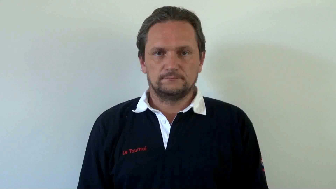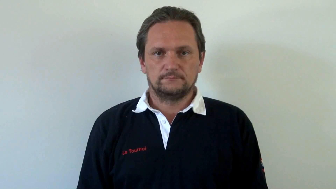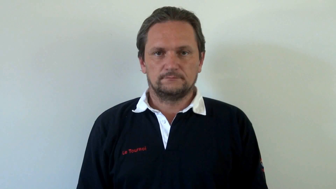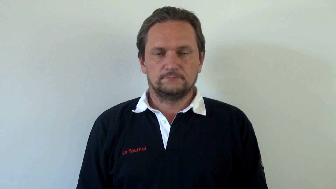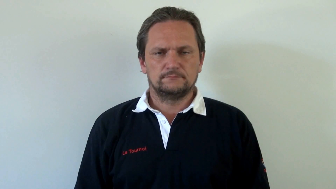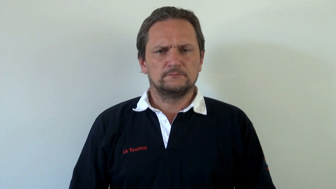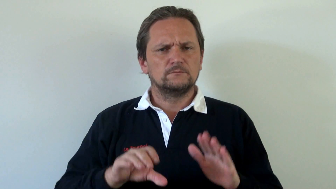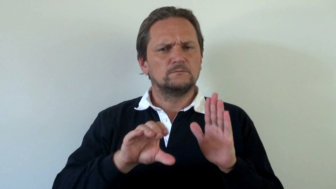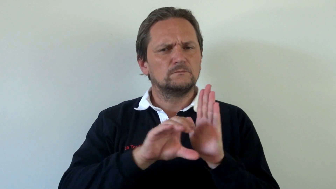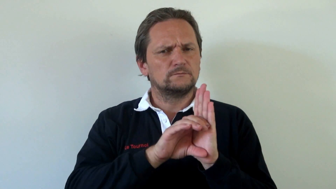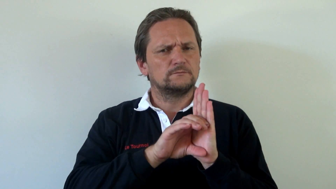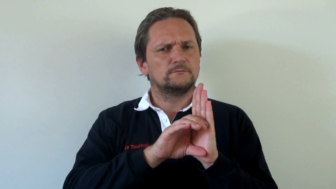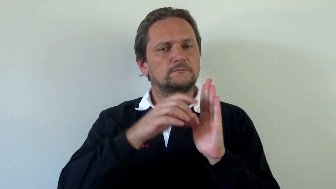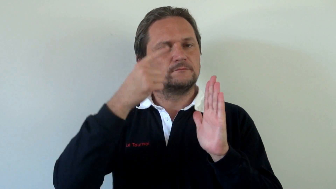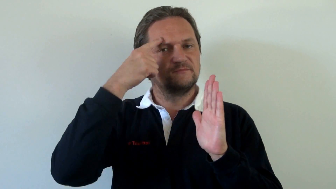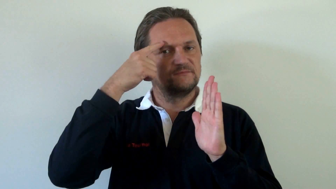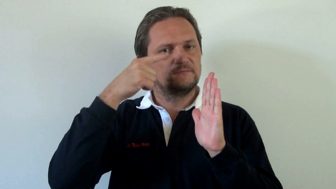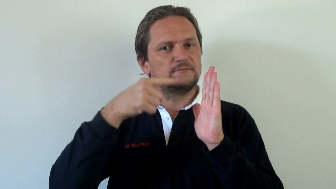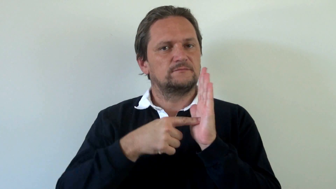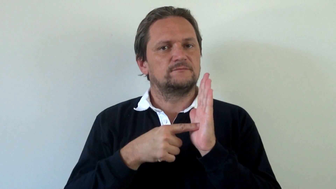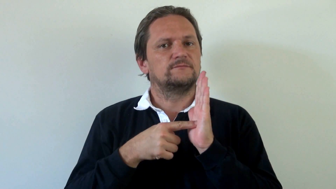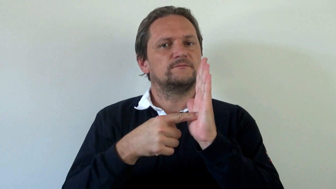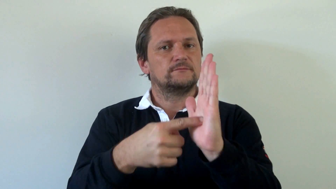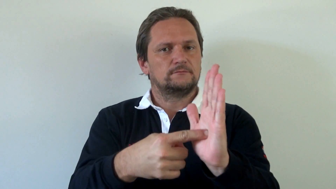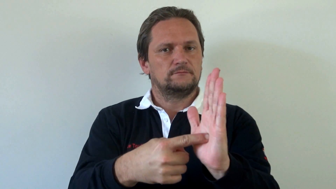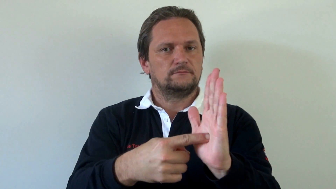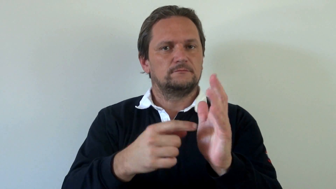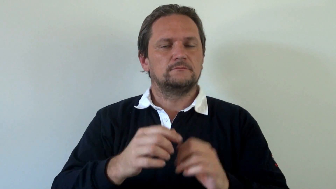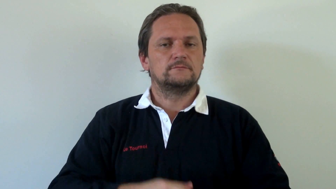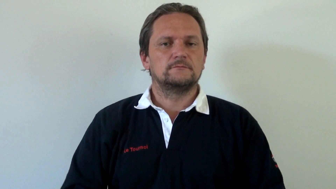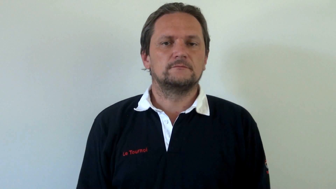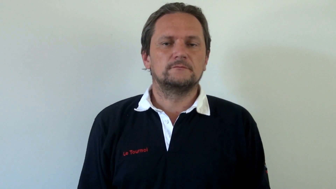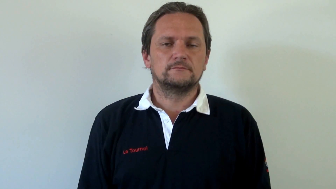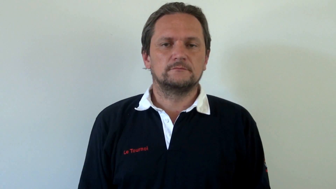Code éthique